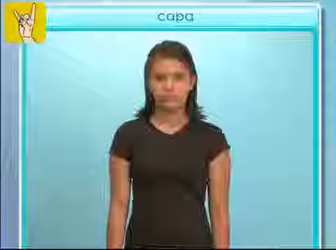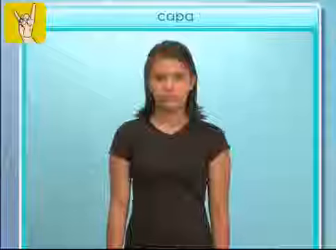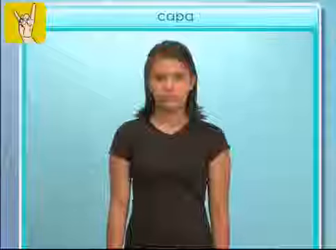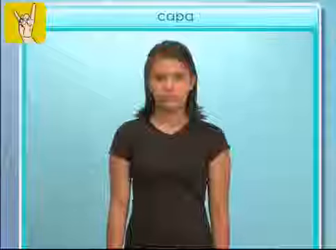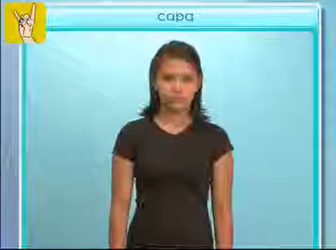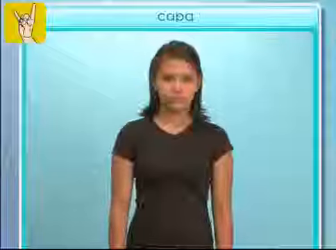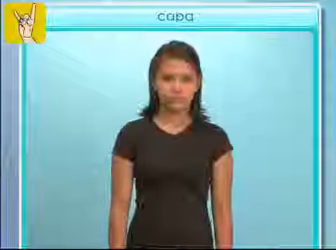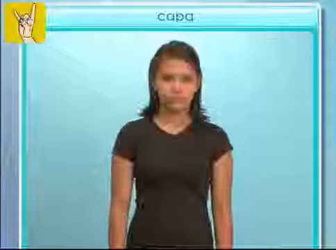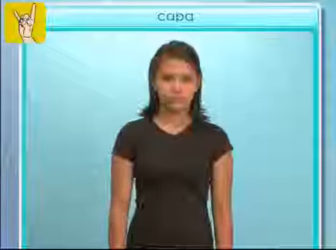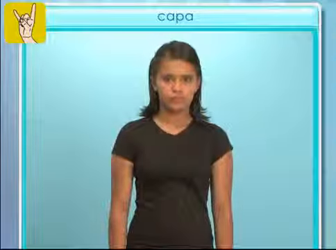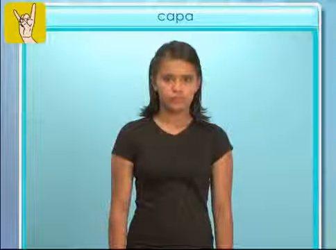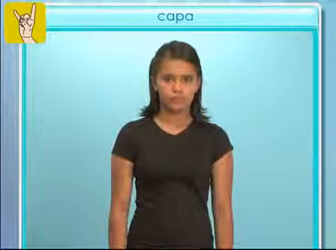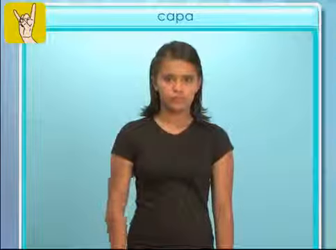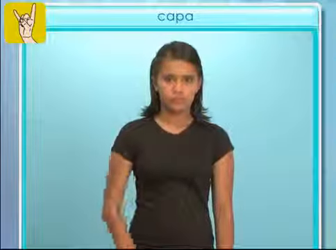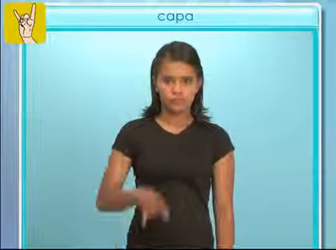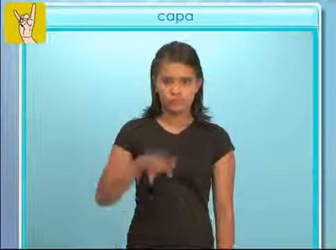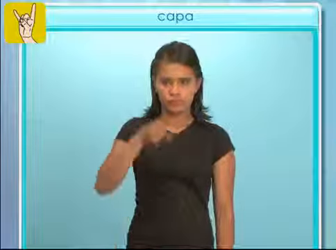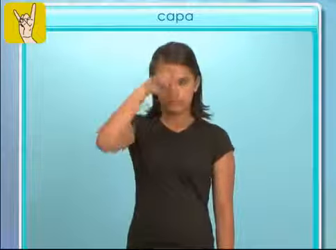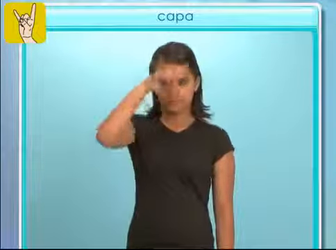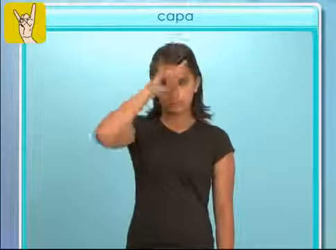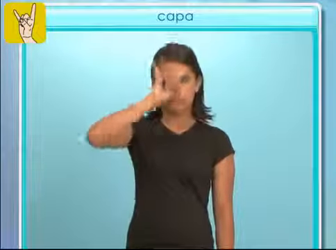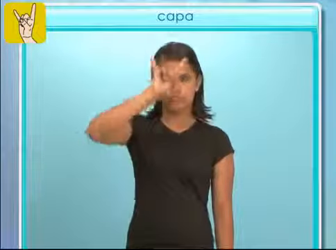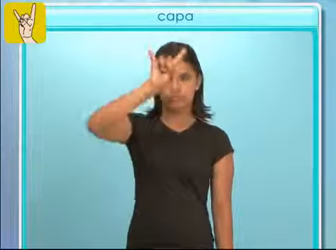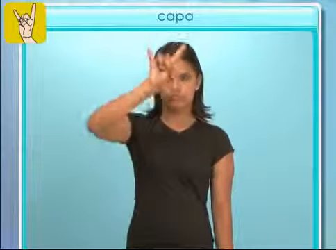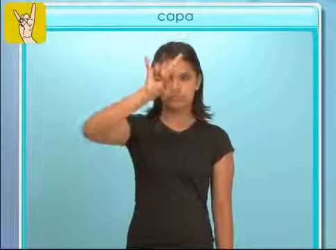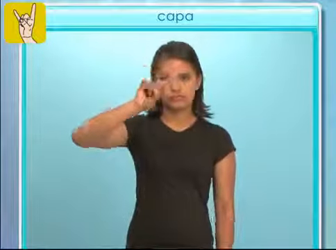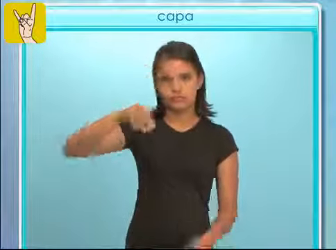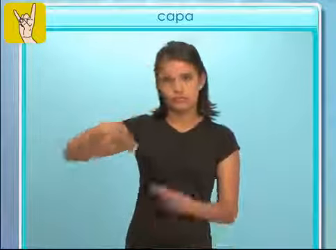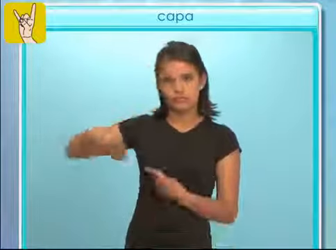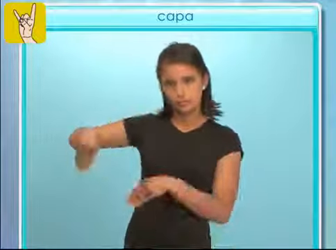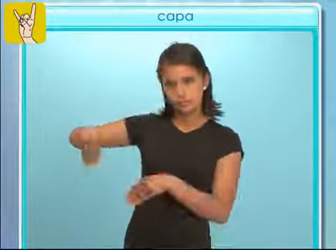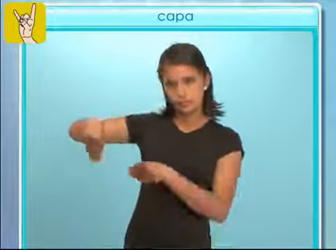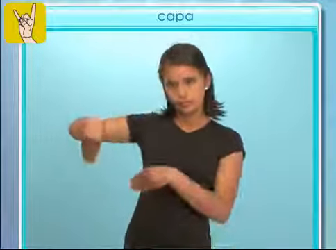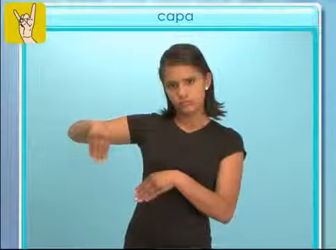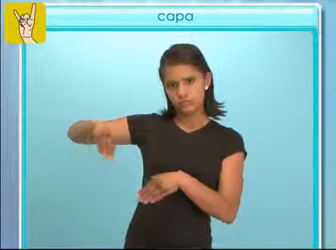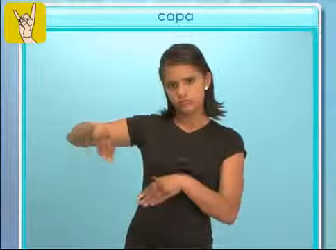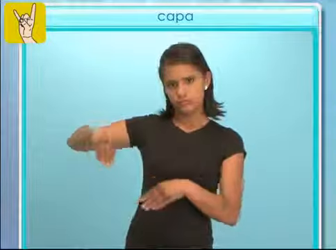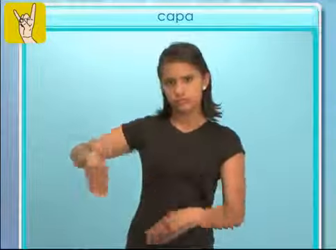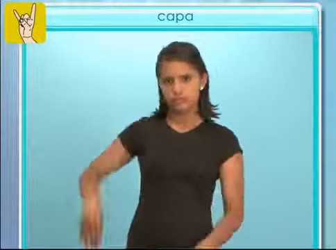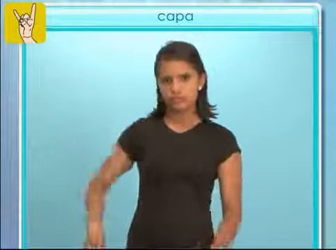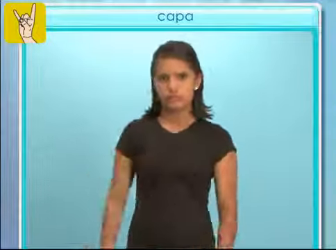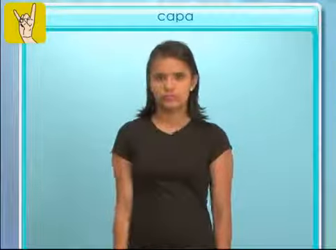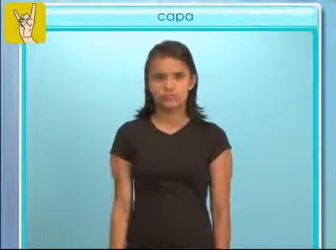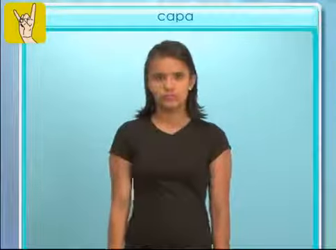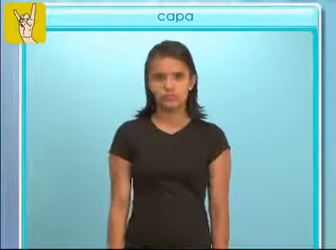CAPA